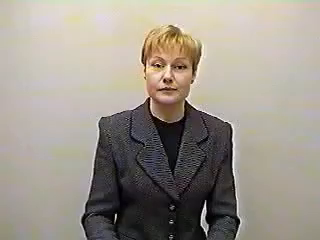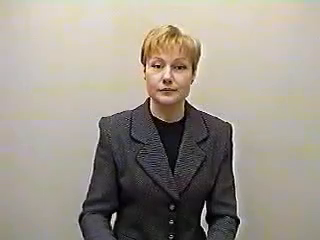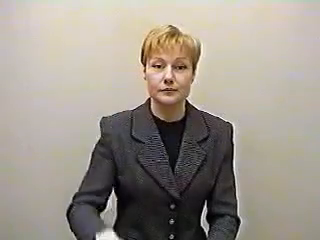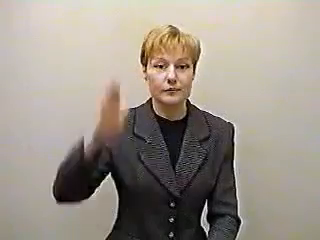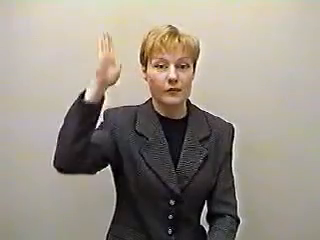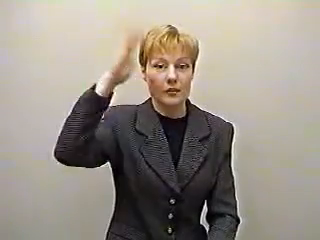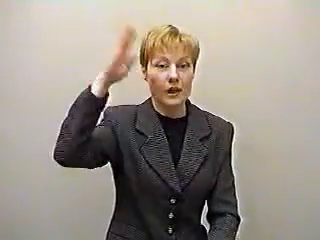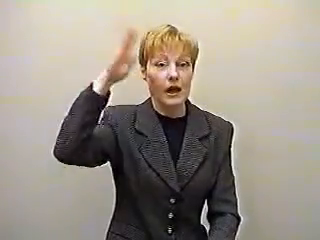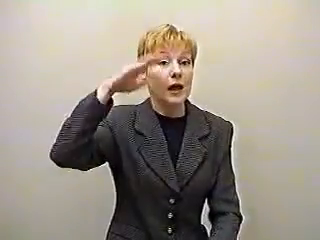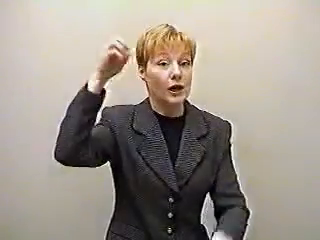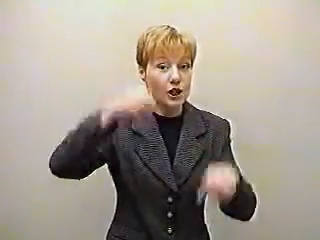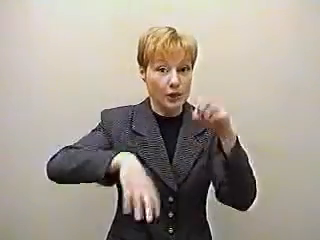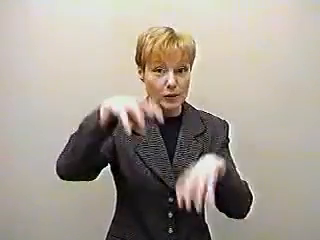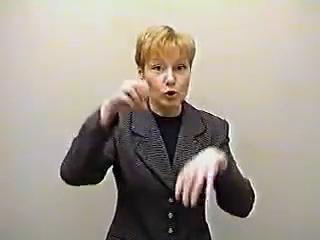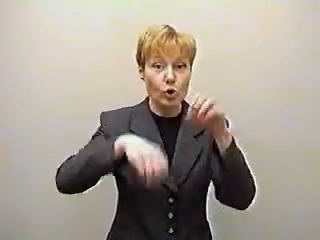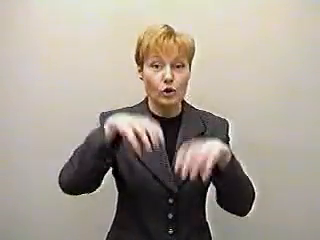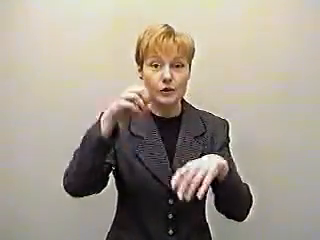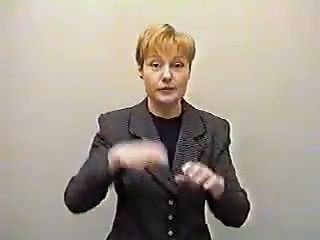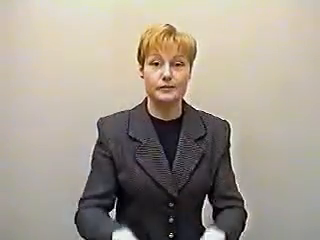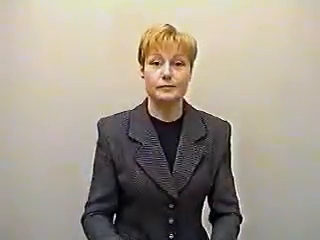кипяток